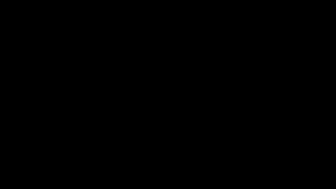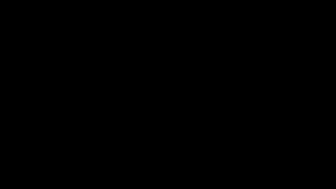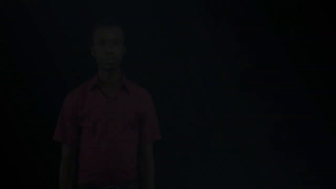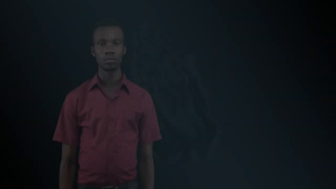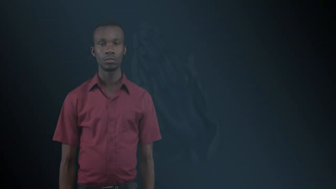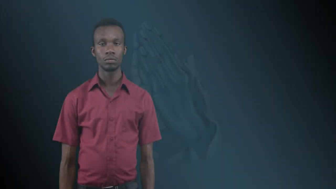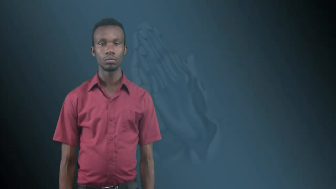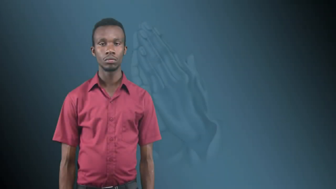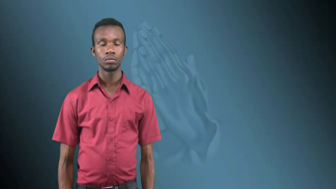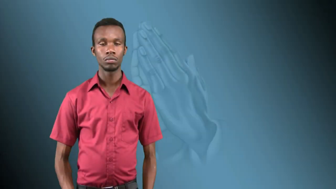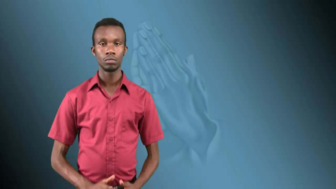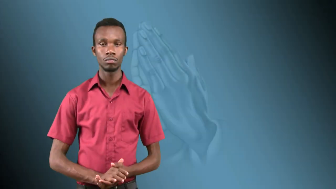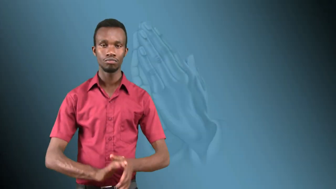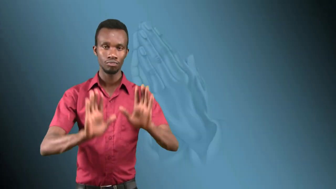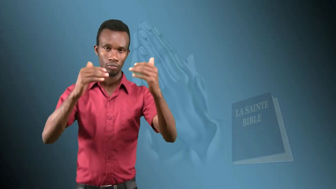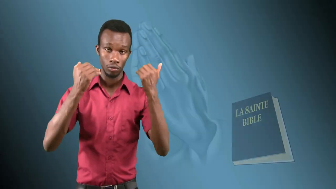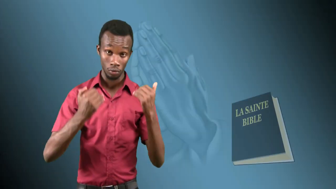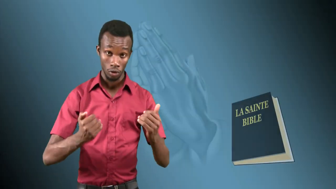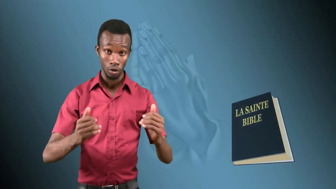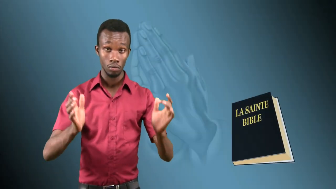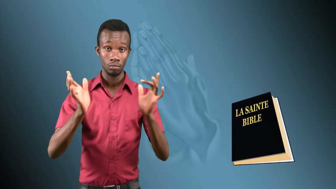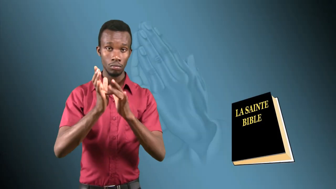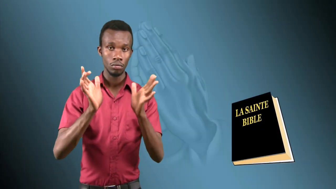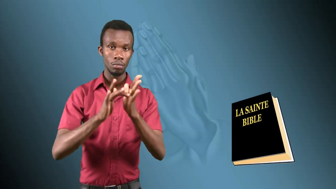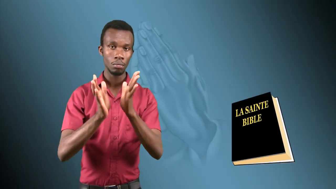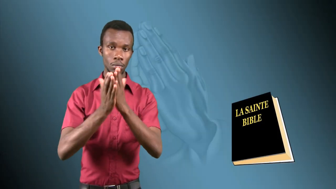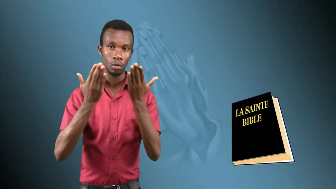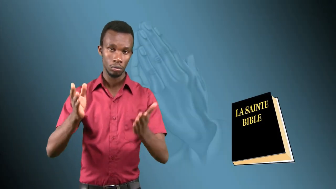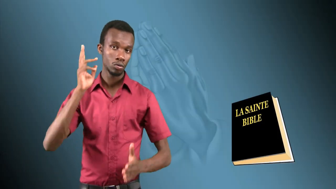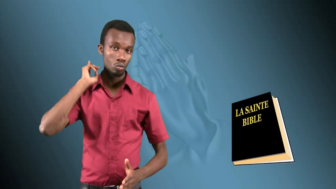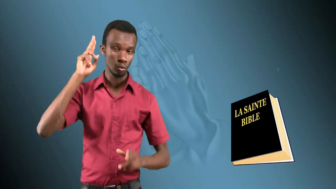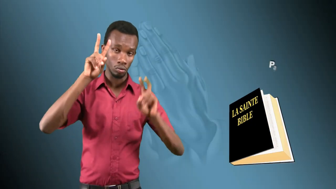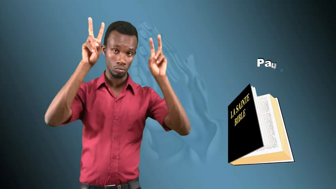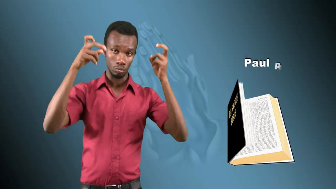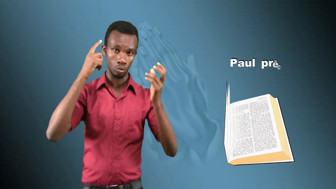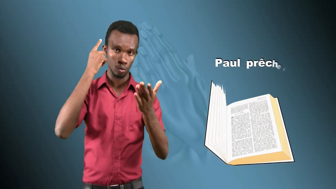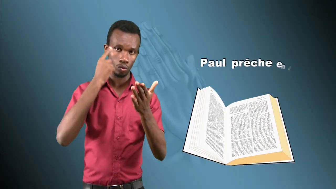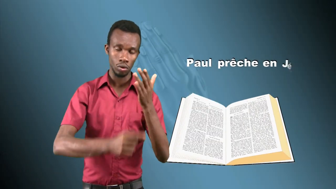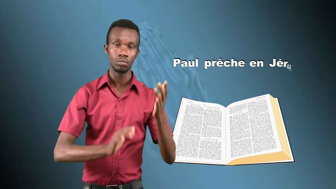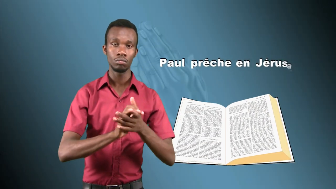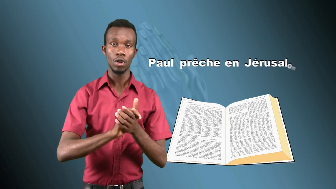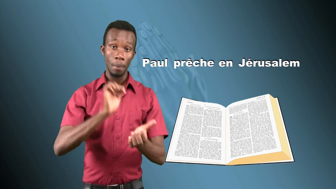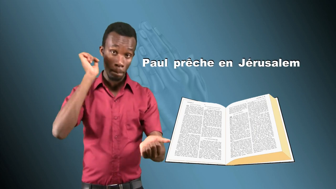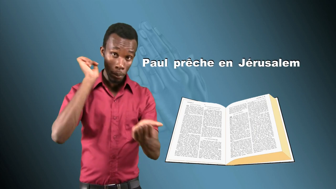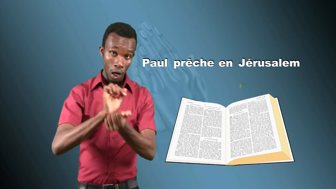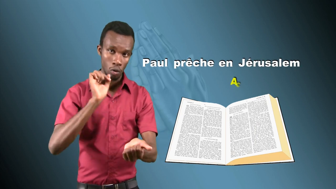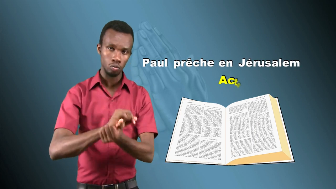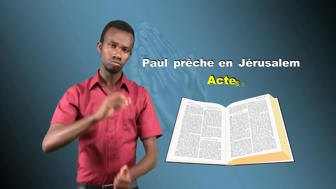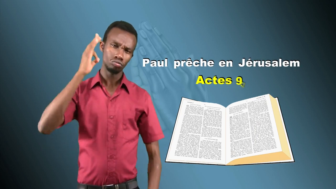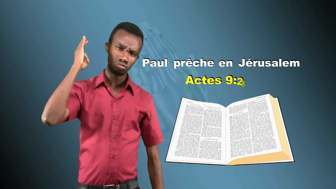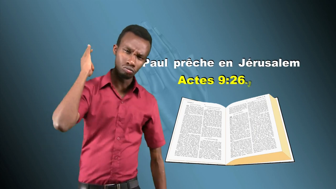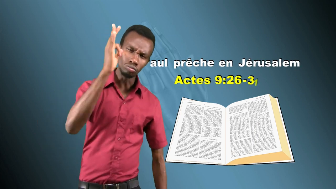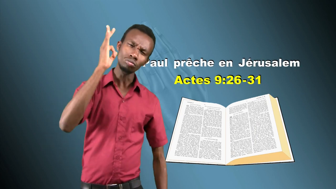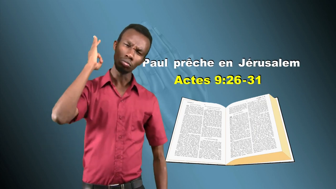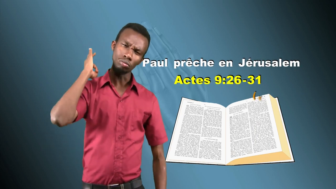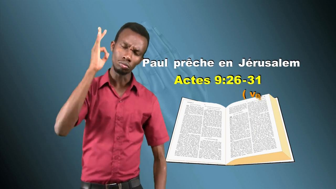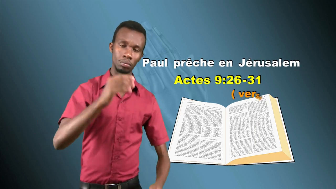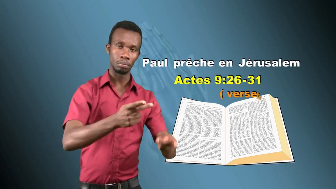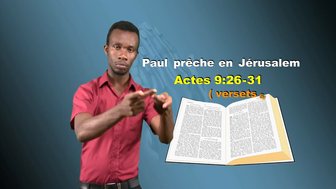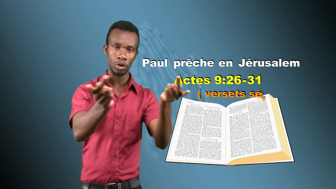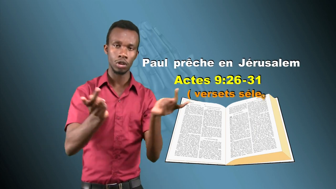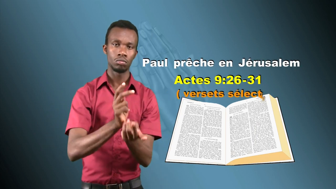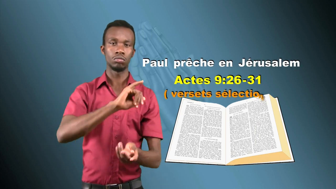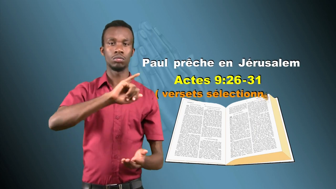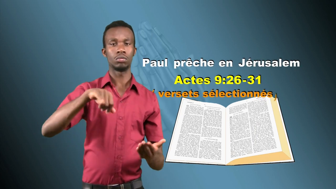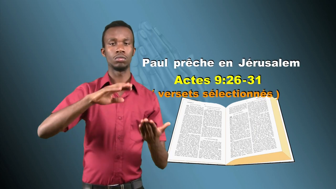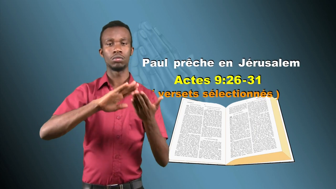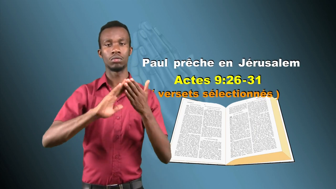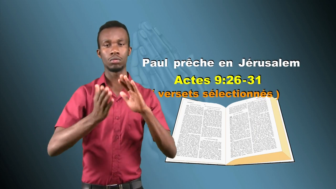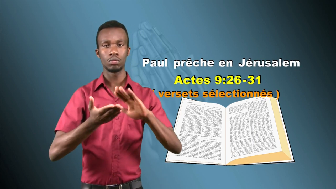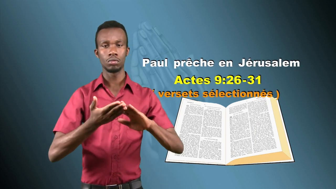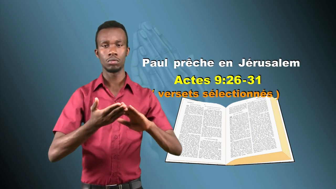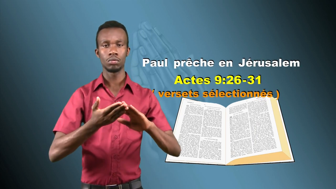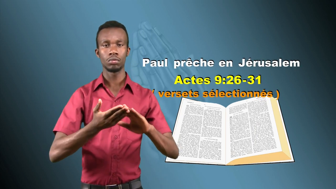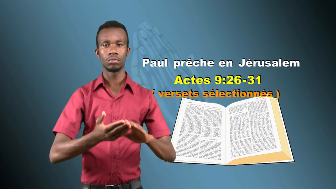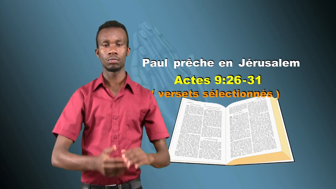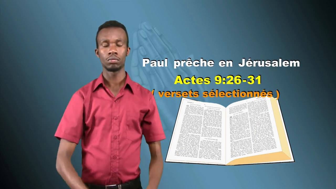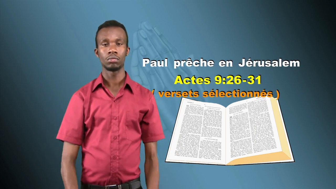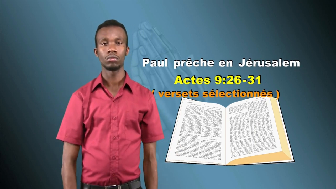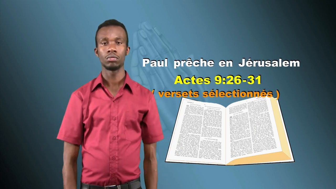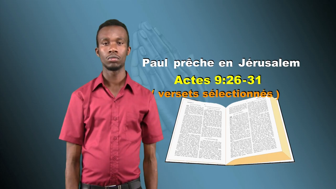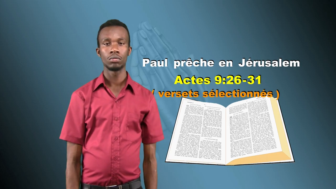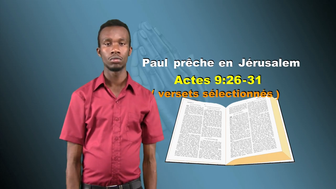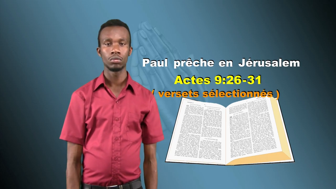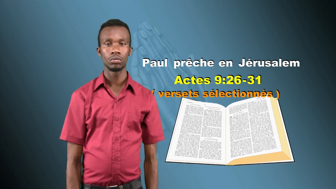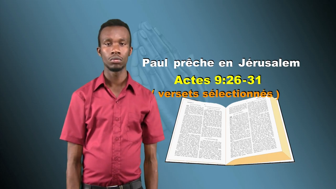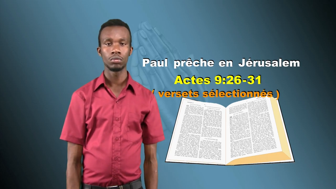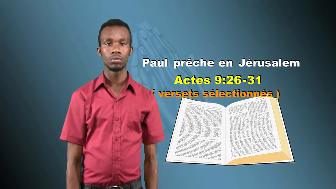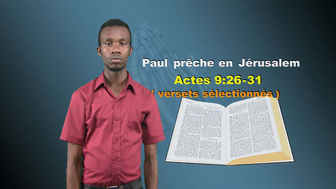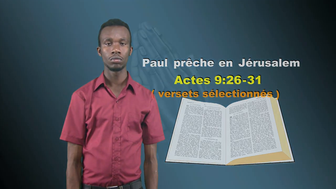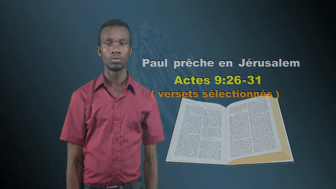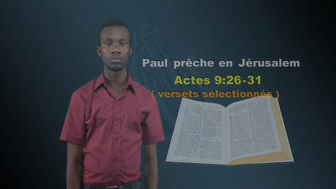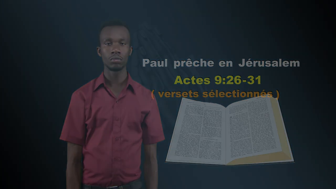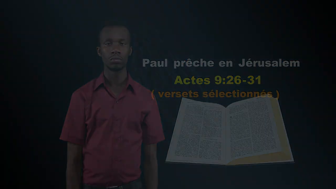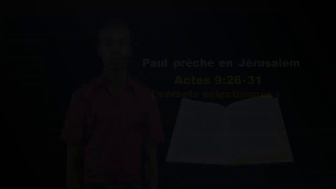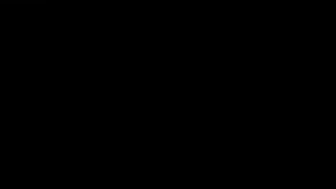Paul prêche en Jérusalem